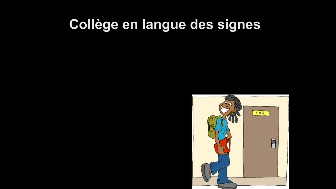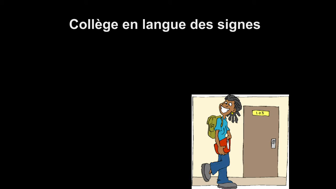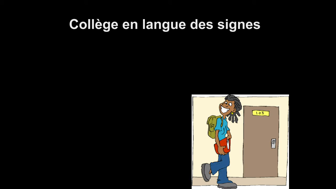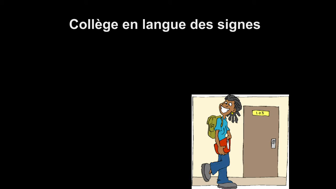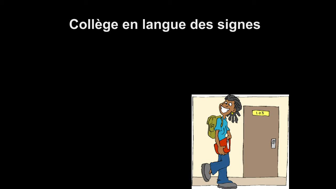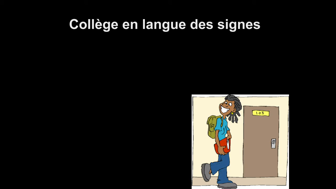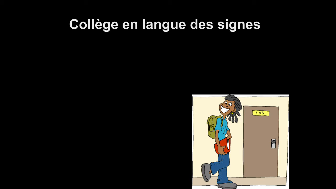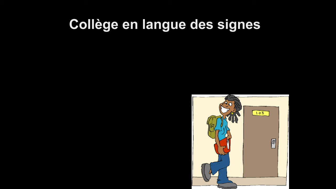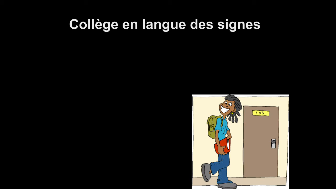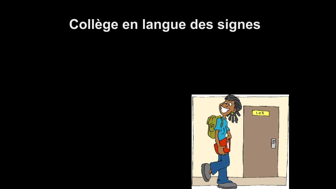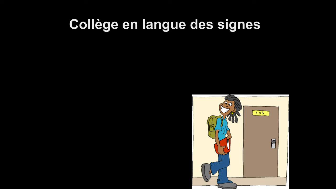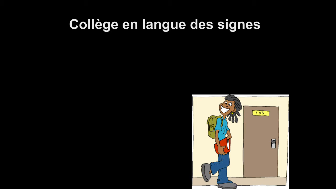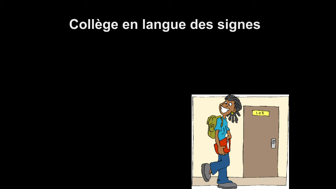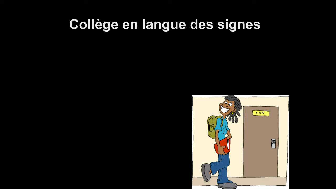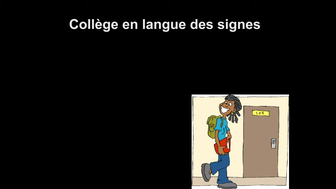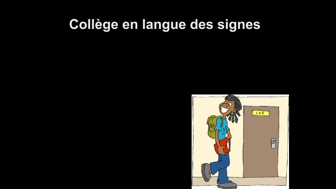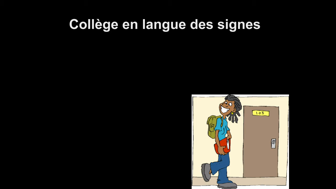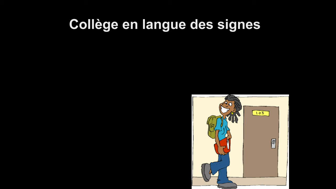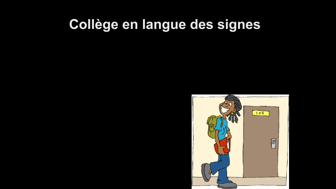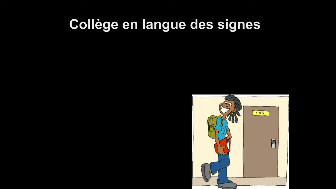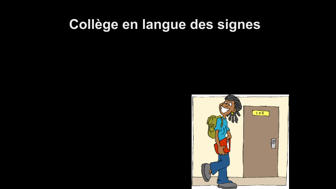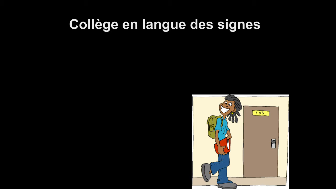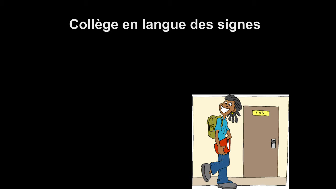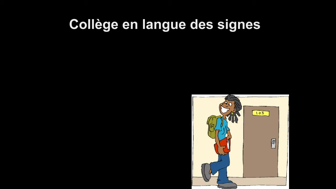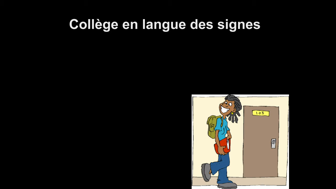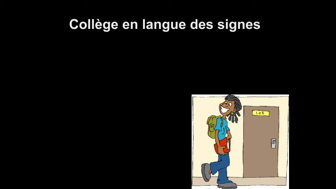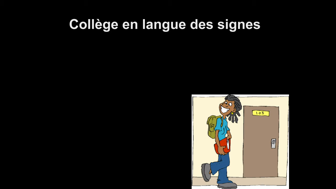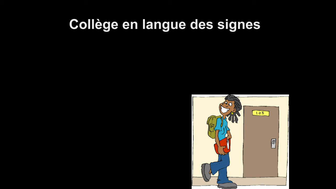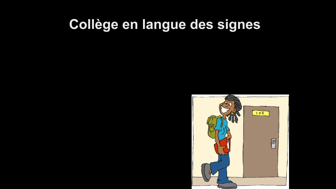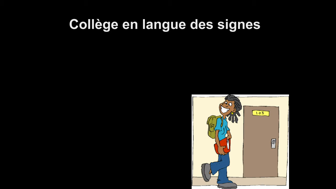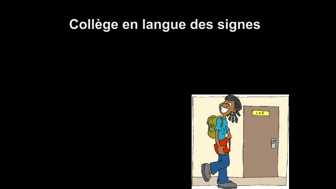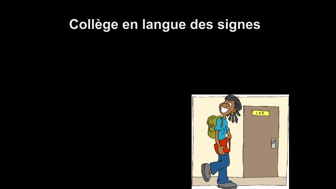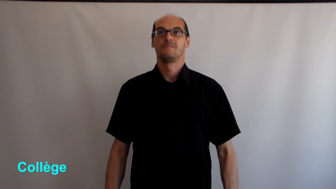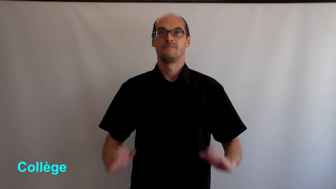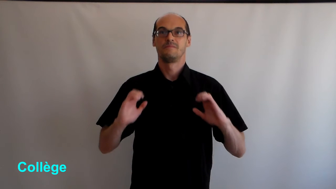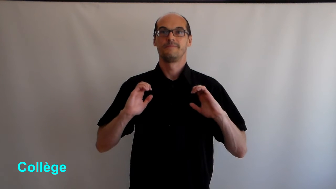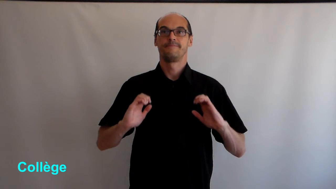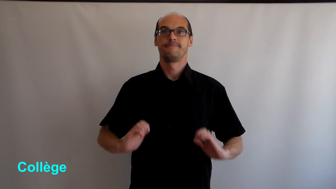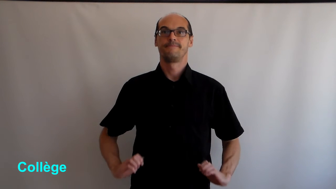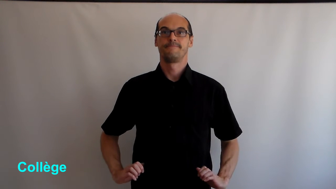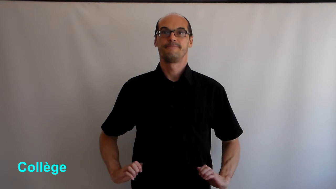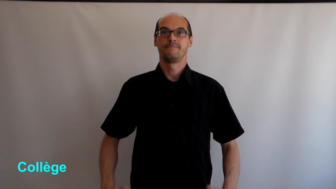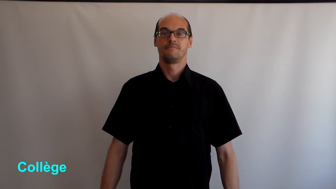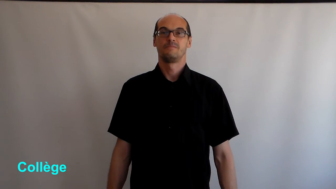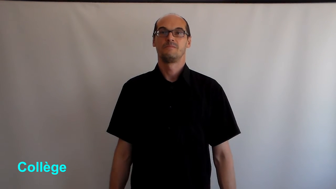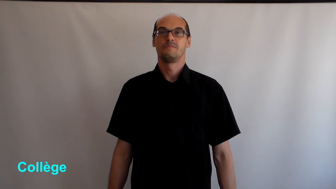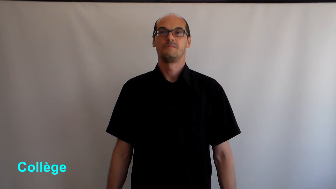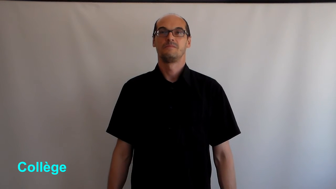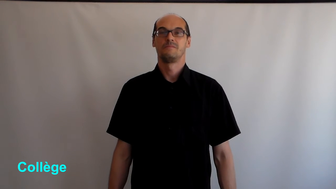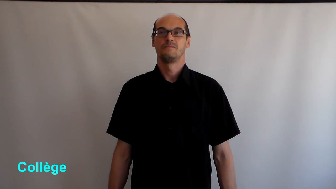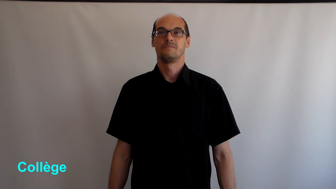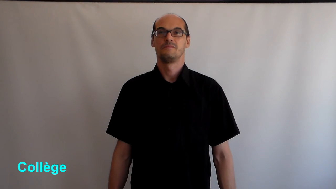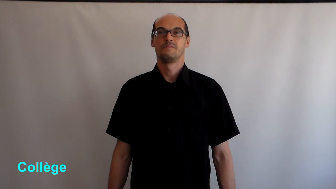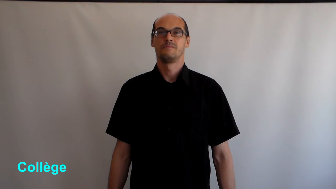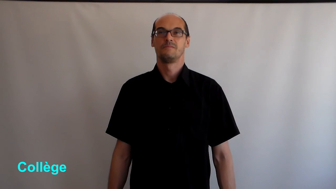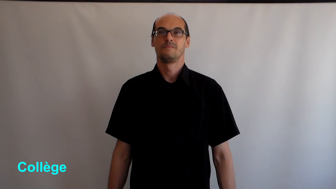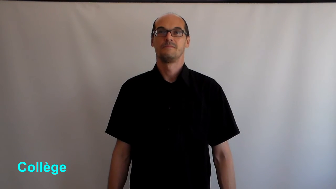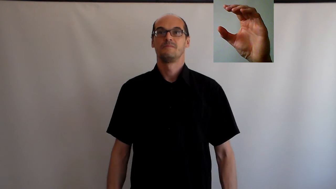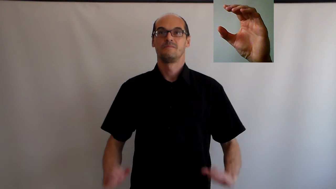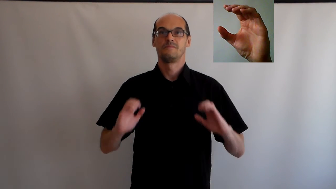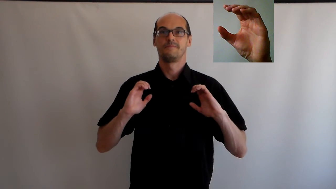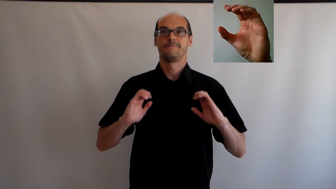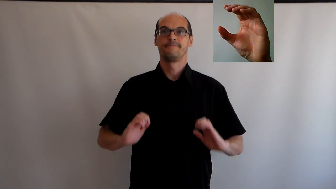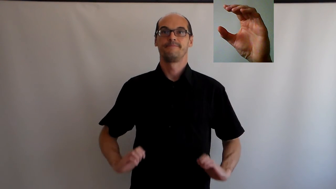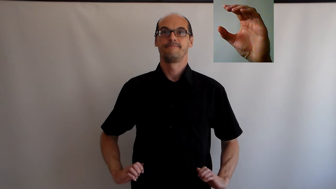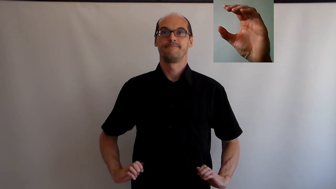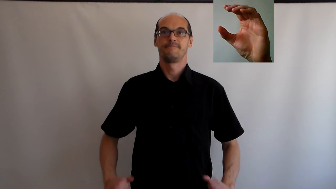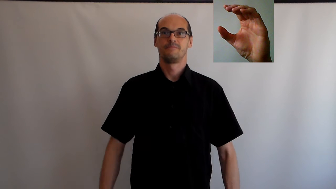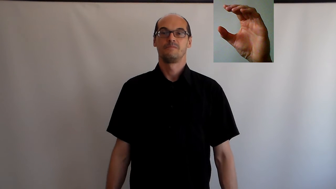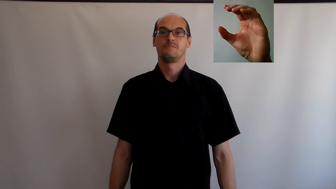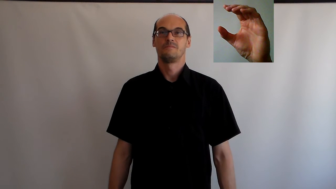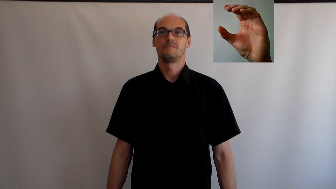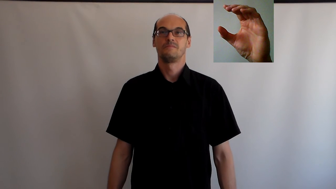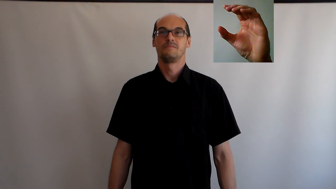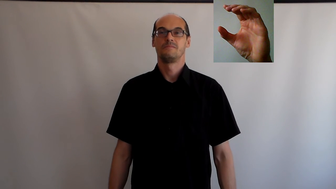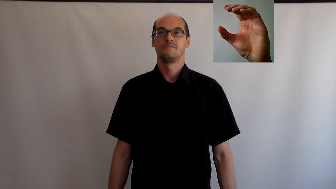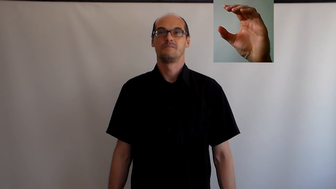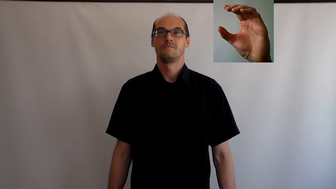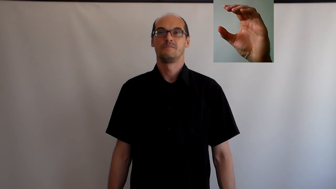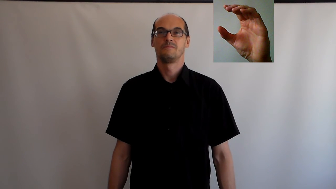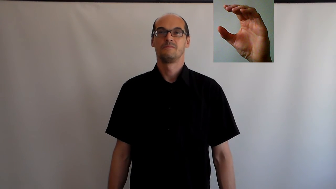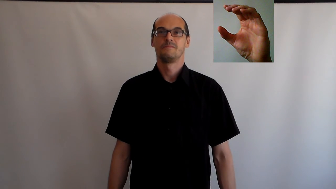Collège